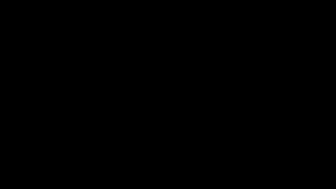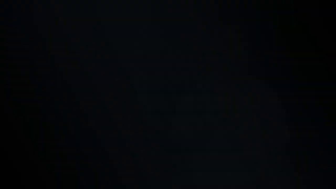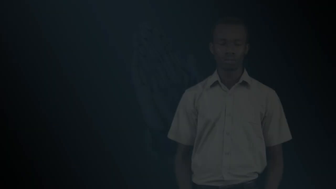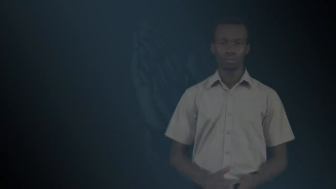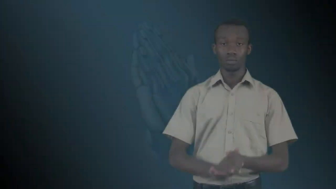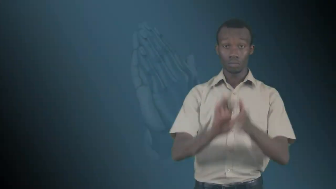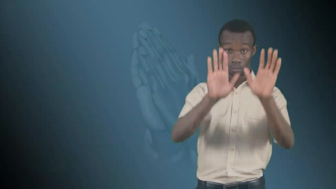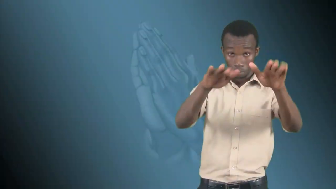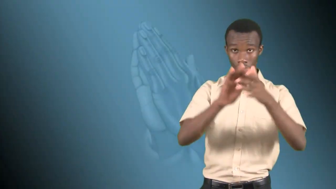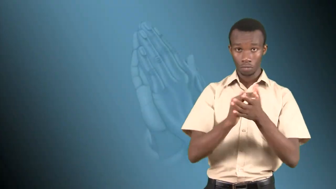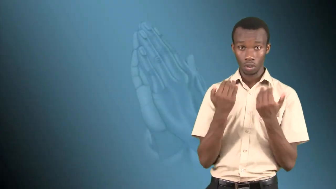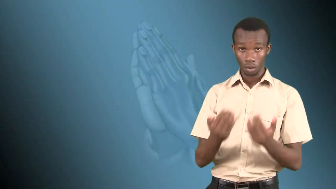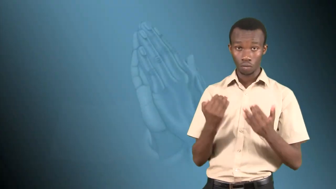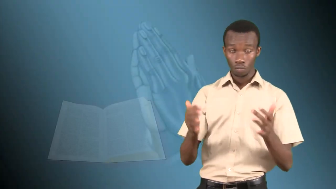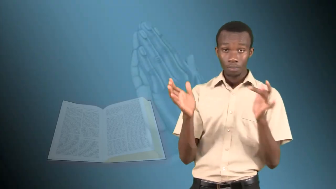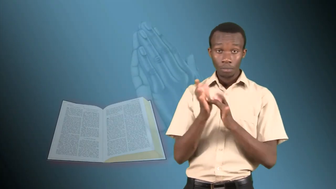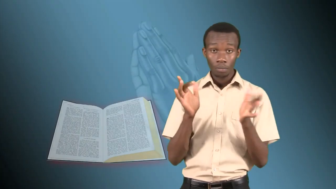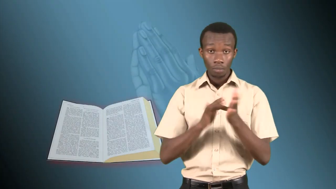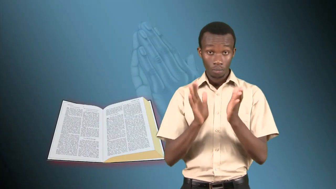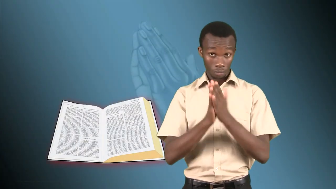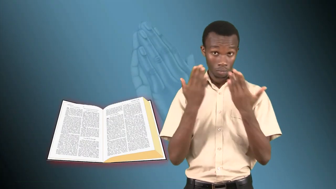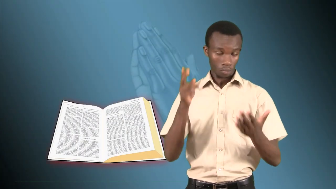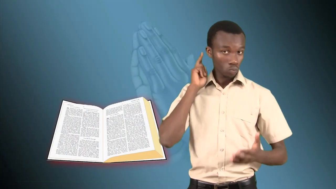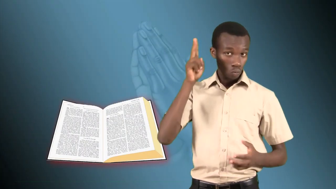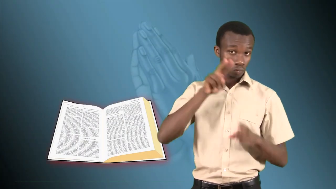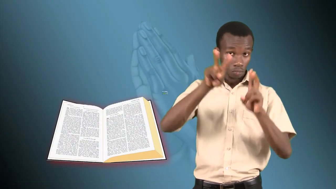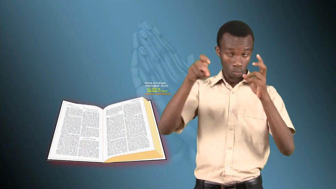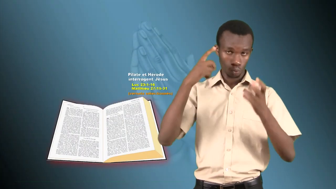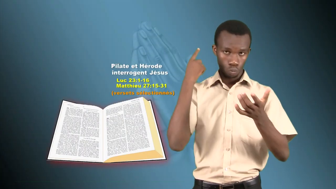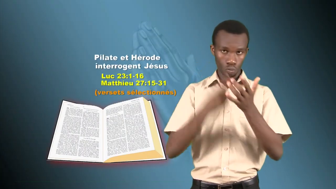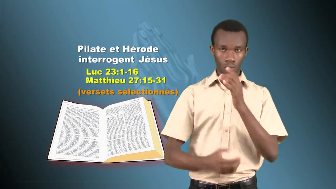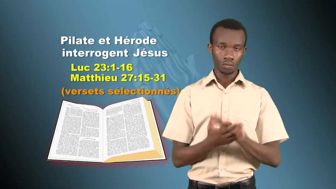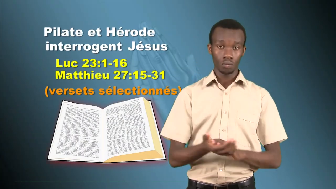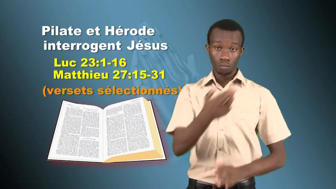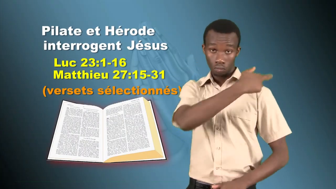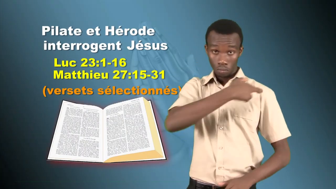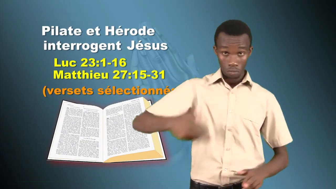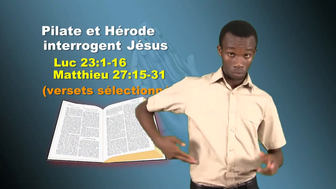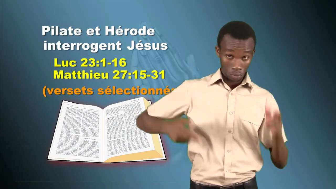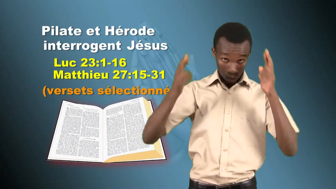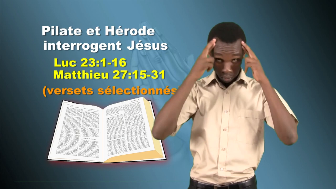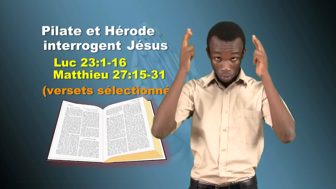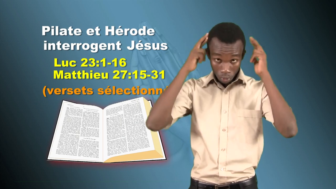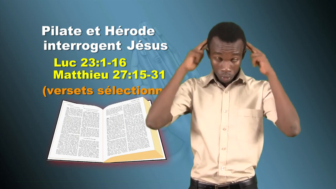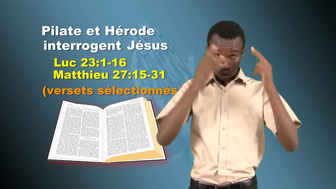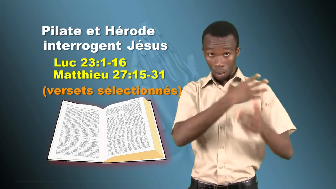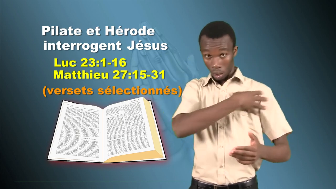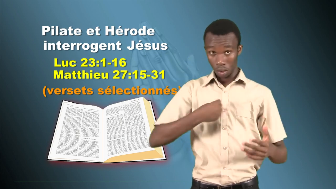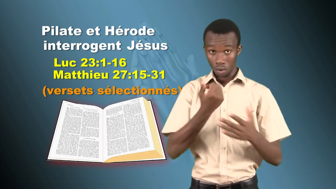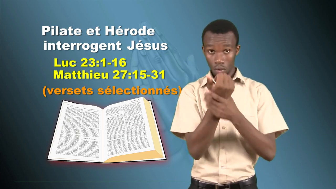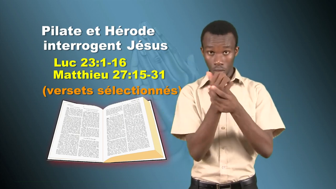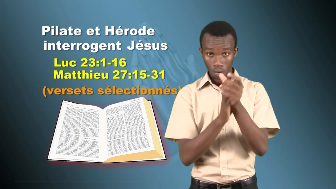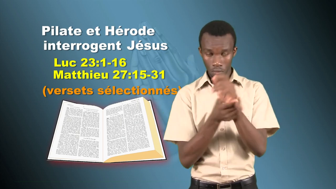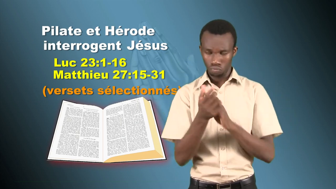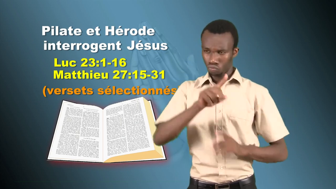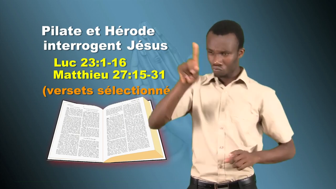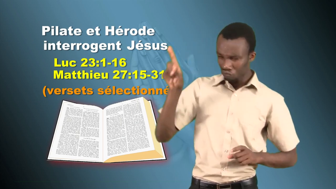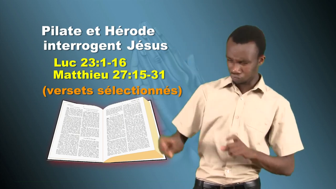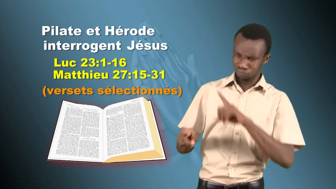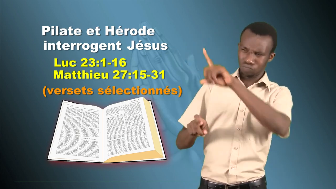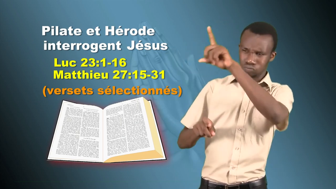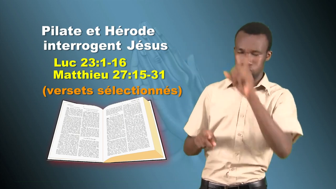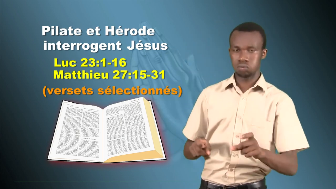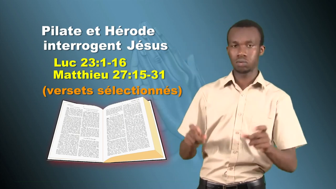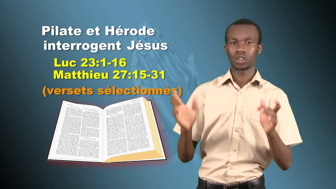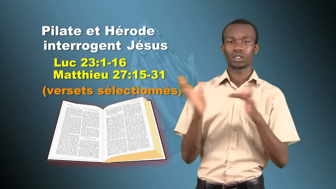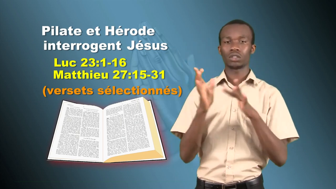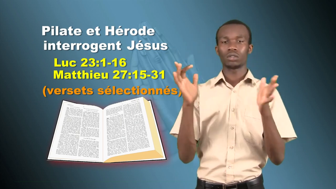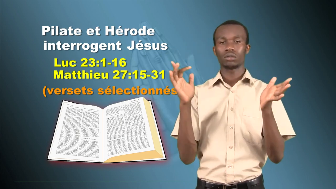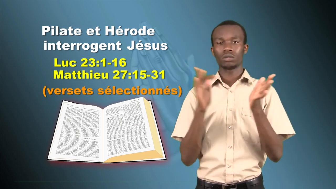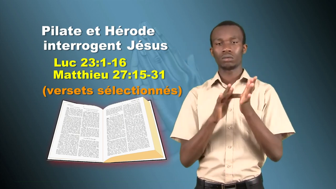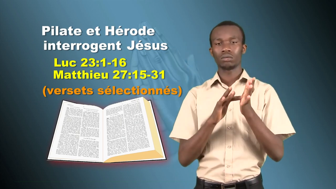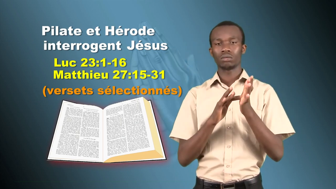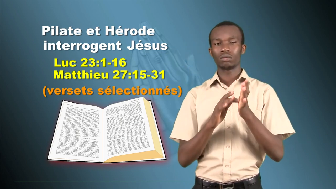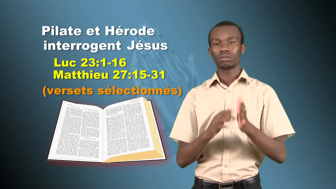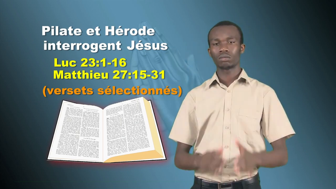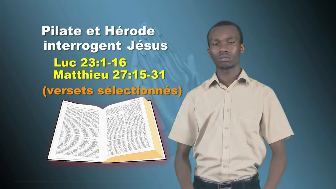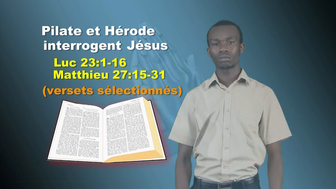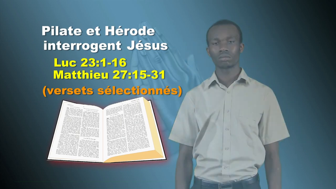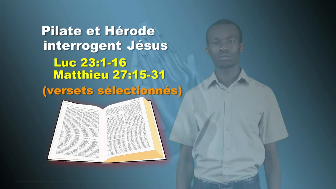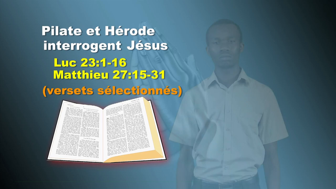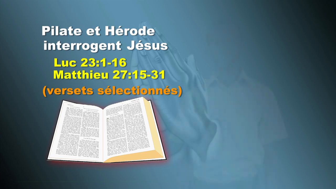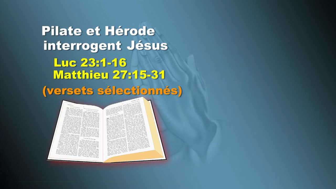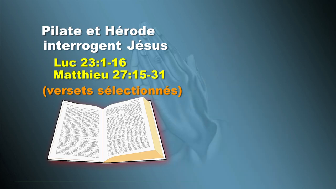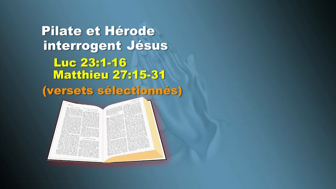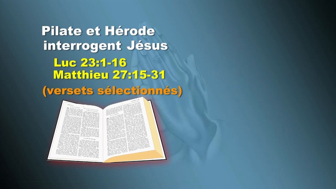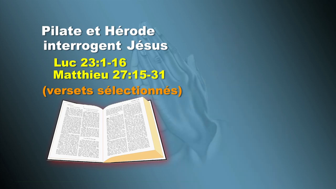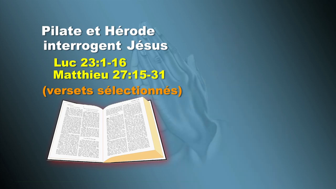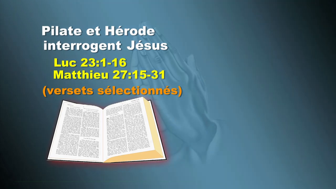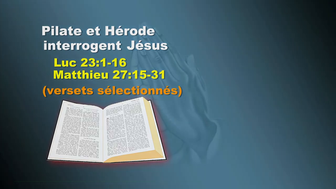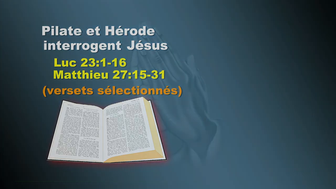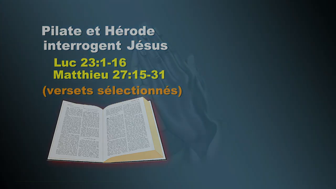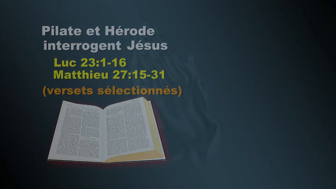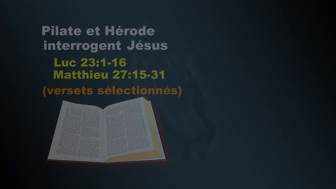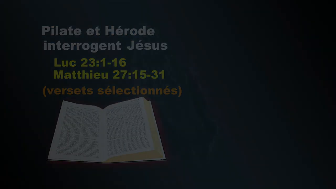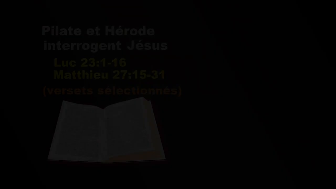Pilate et Hérode interrogent Jésus